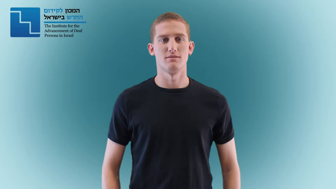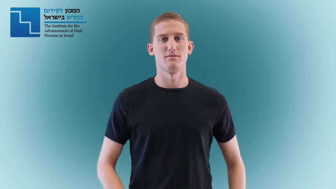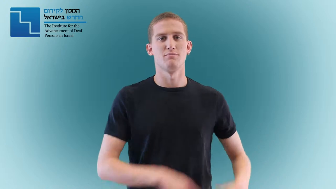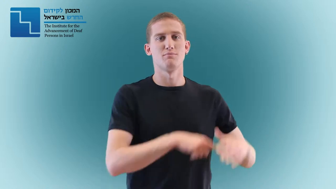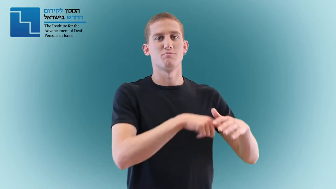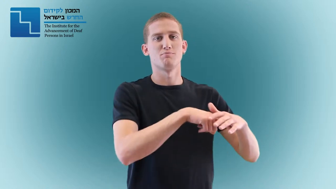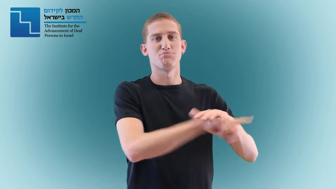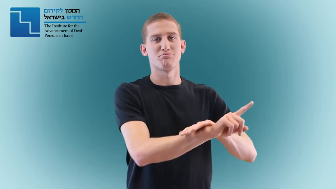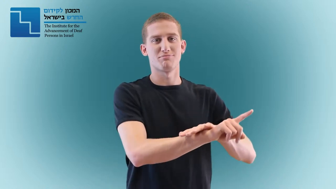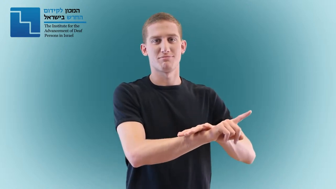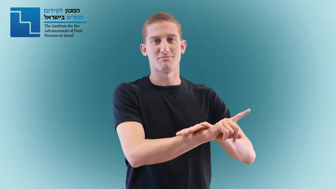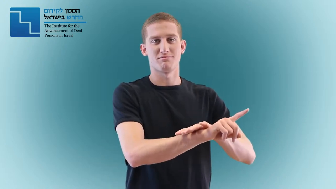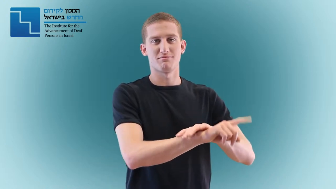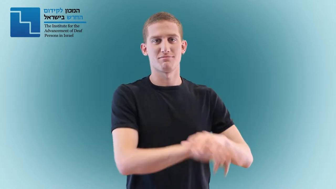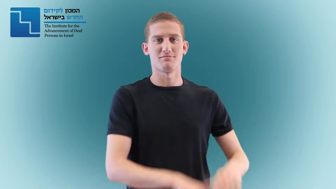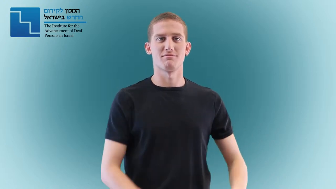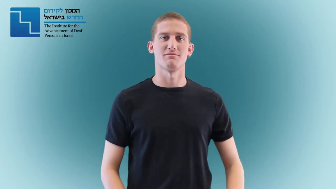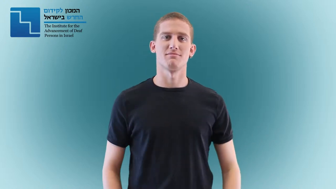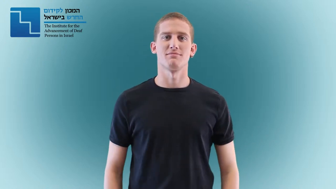לבגוד